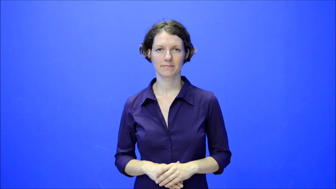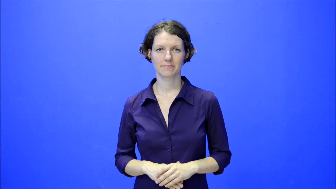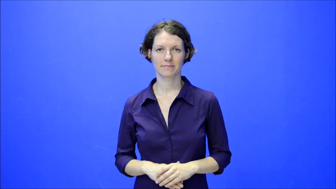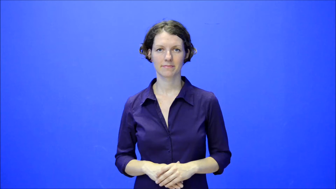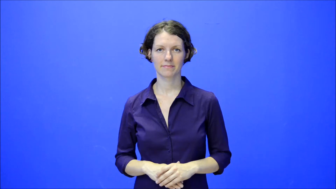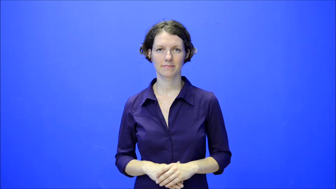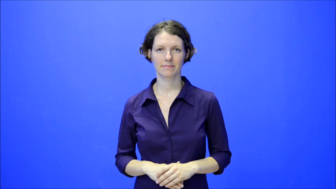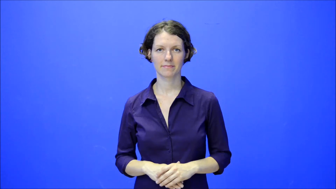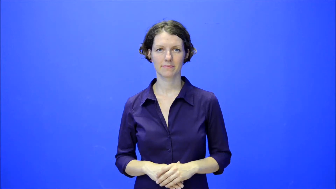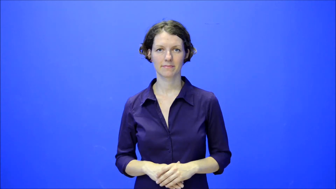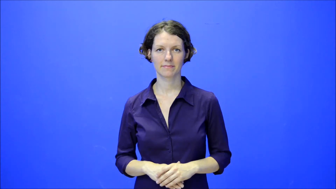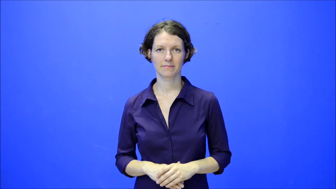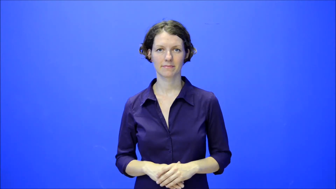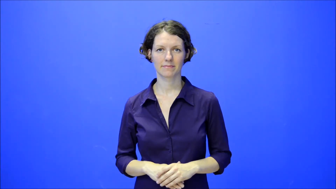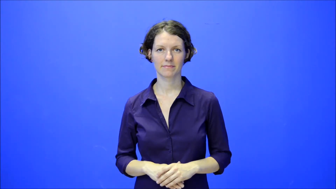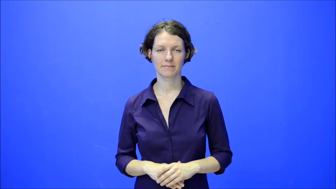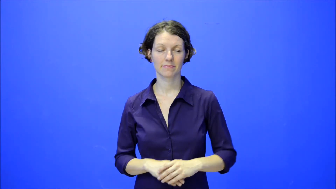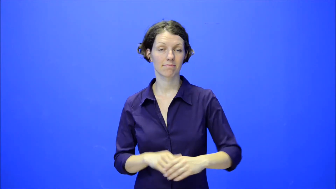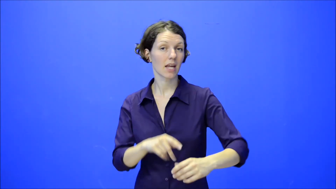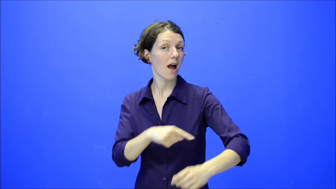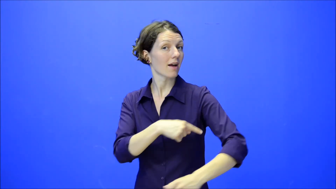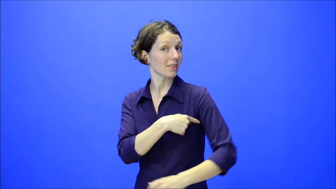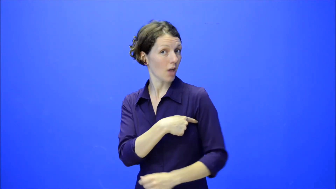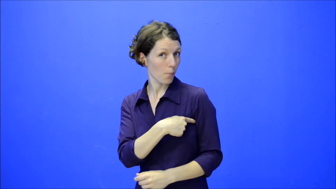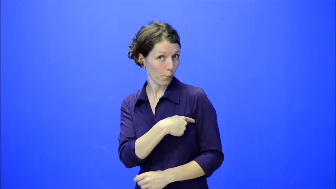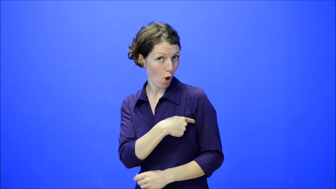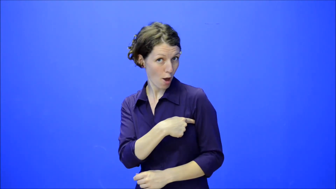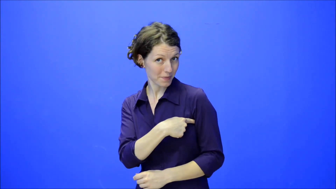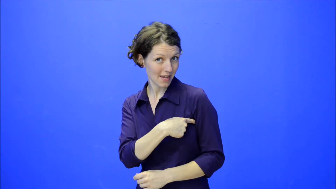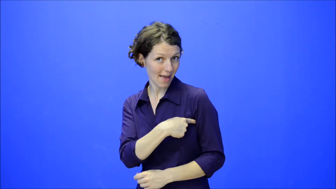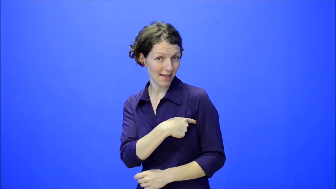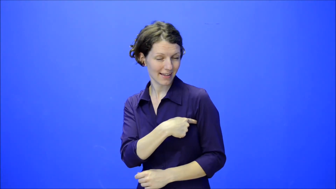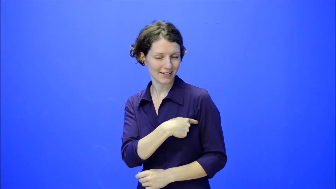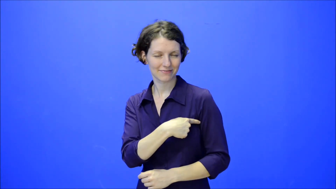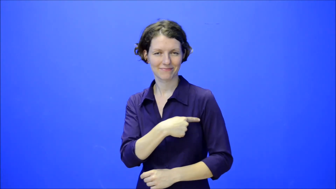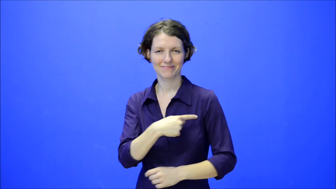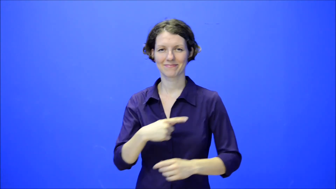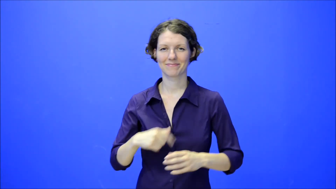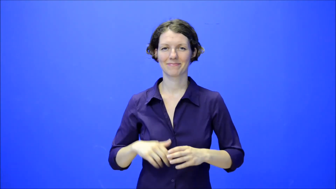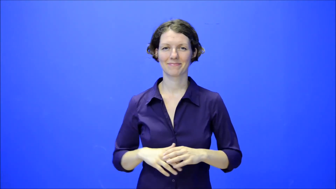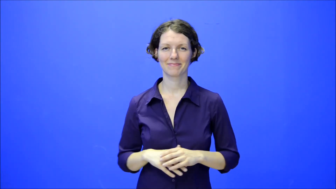teploměr